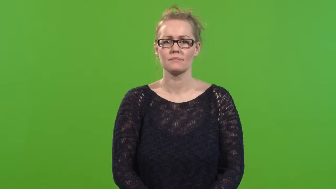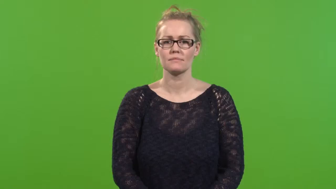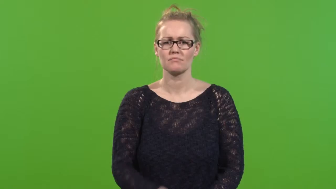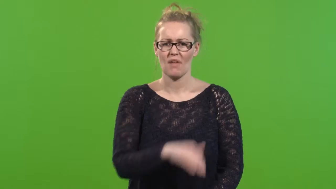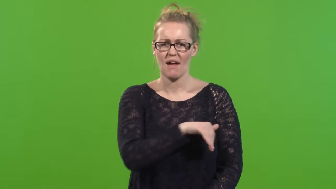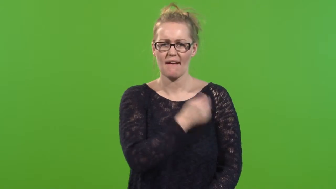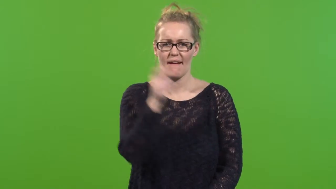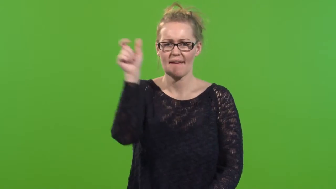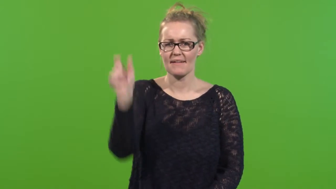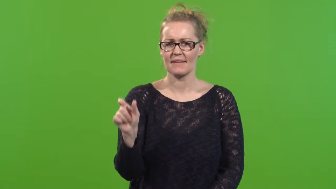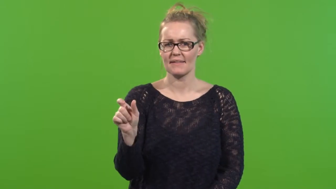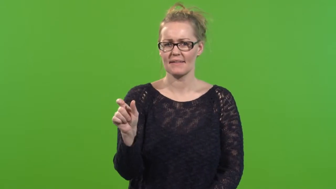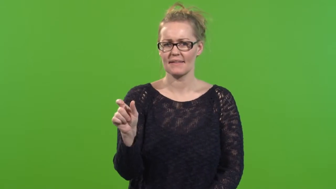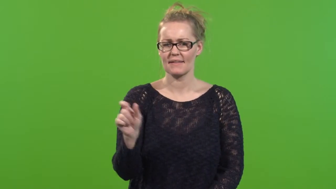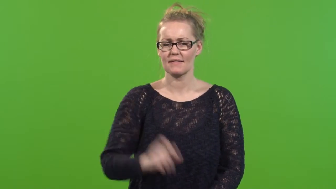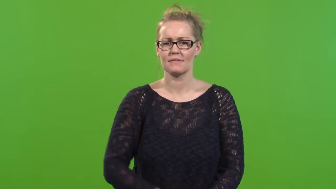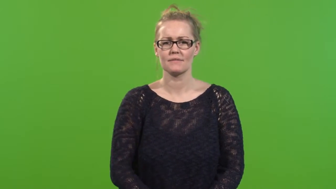Ræningi